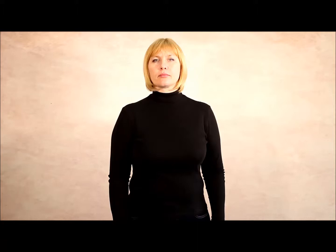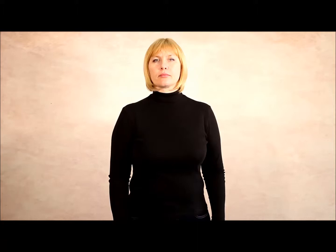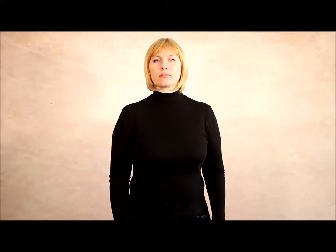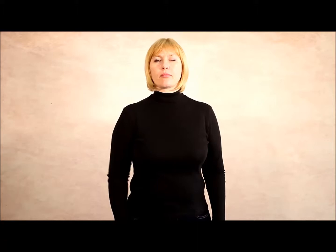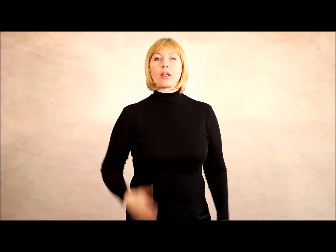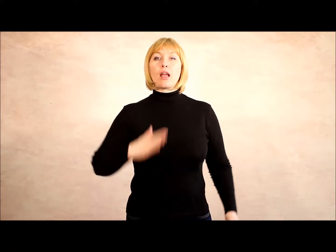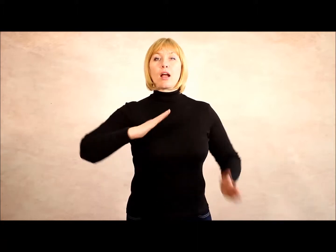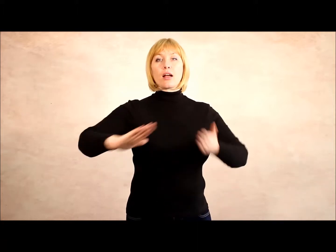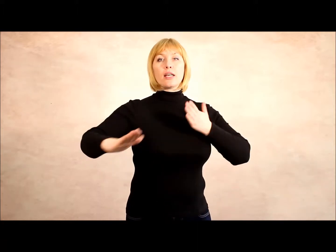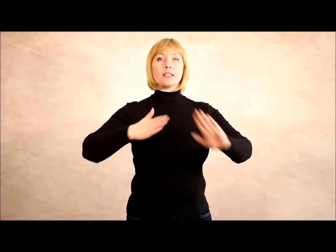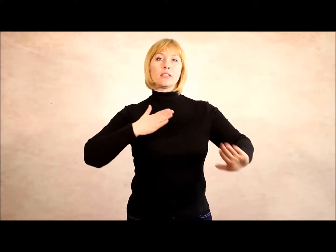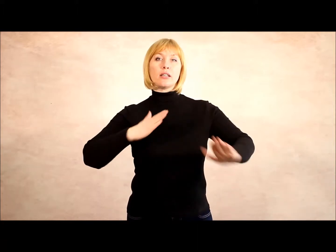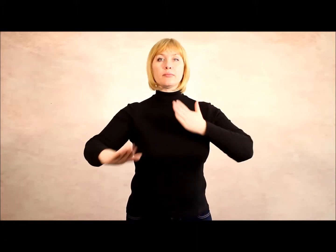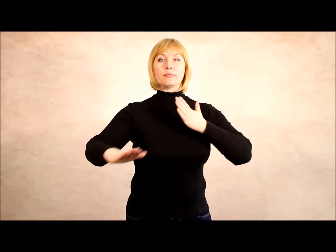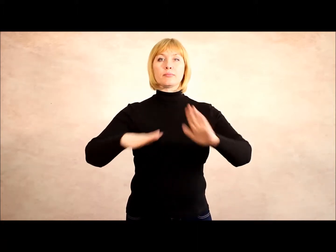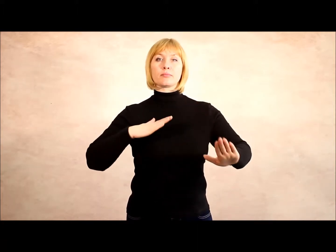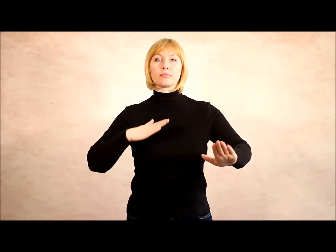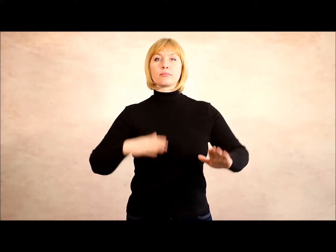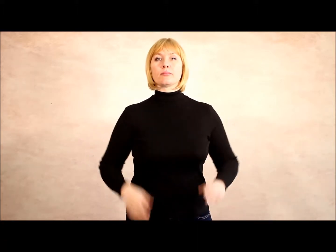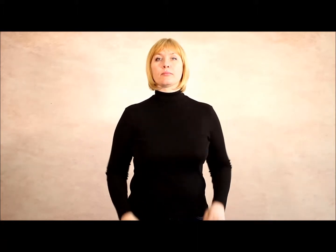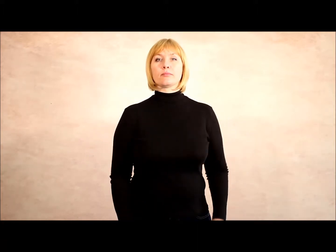Karate